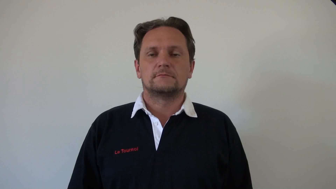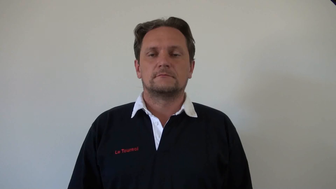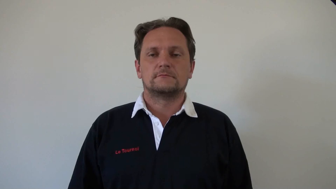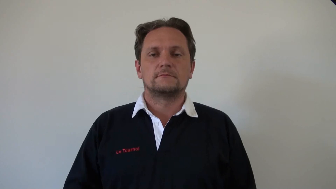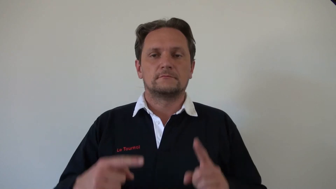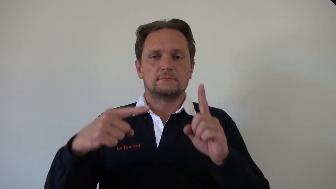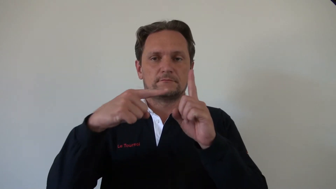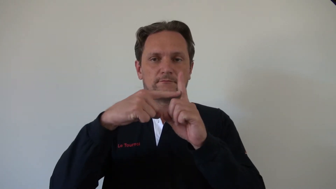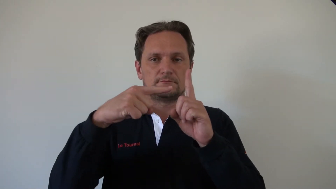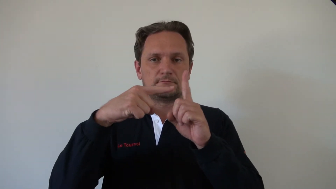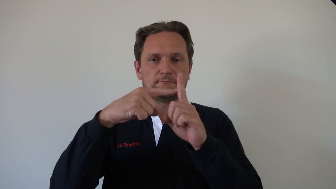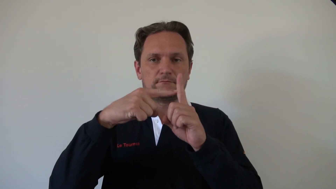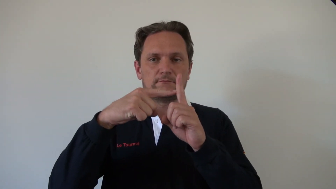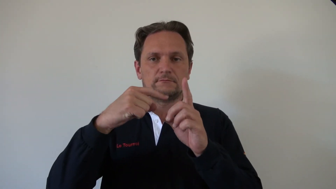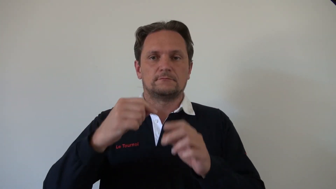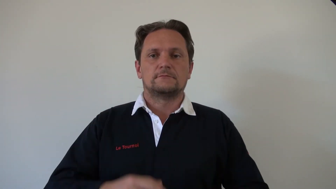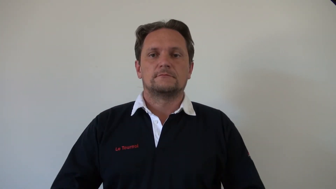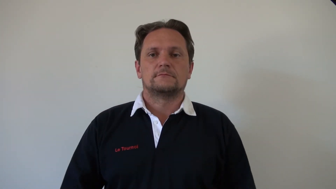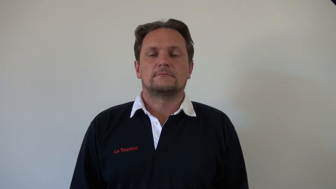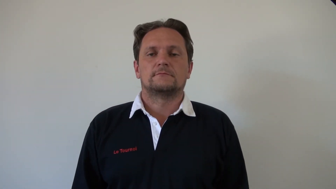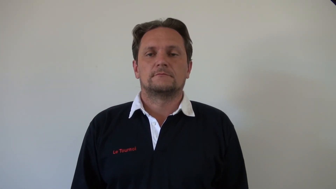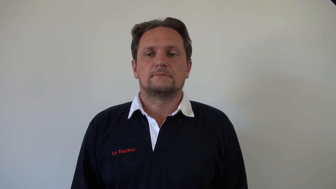Division